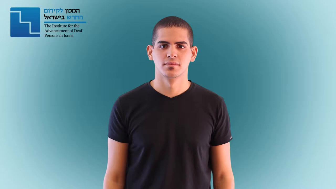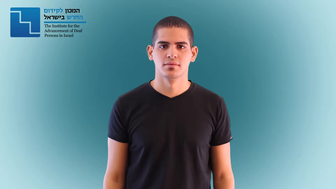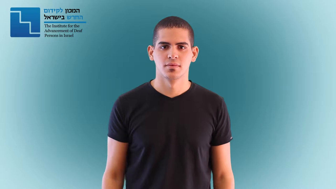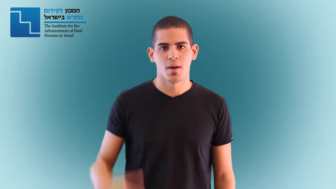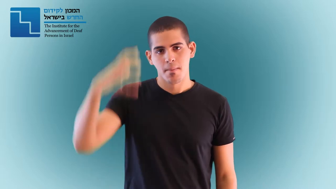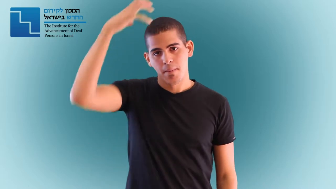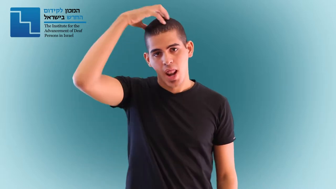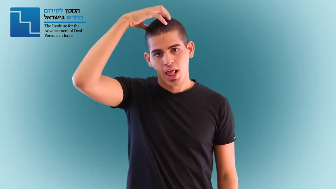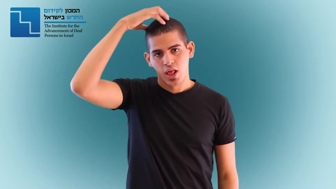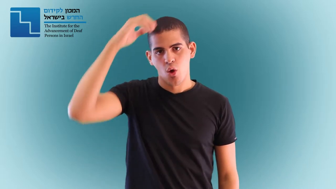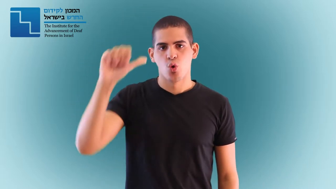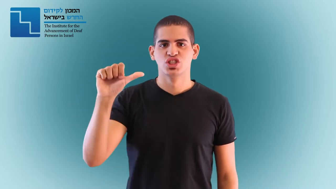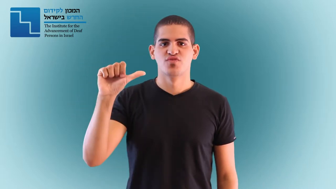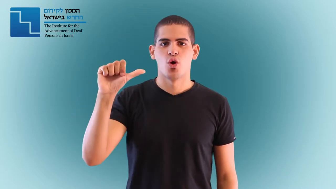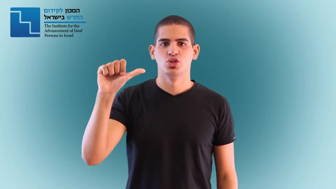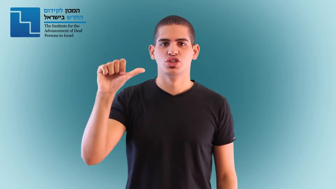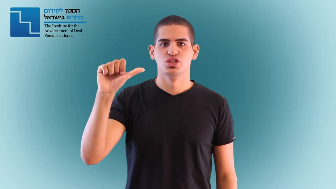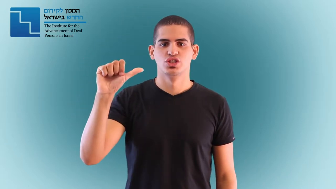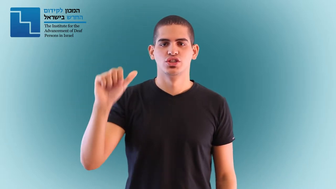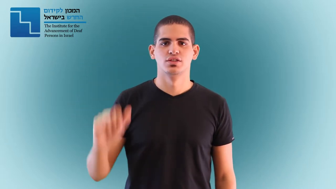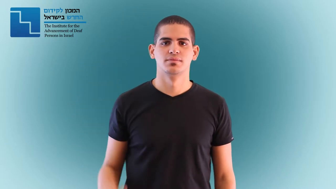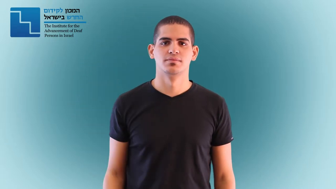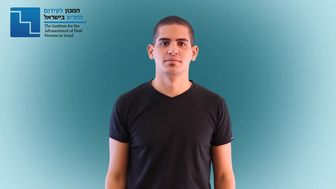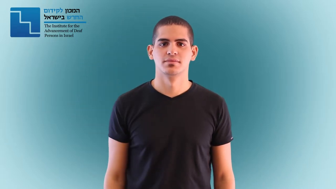מלך אחשוורוש